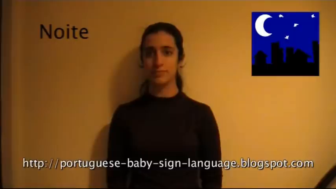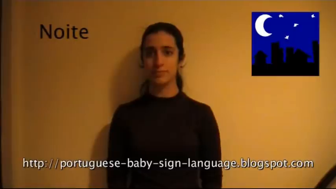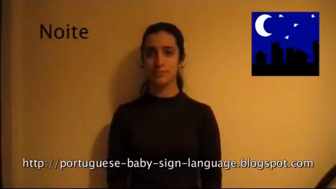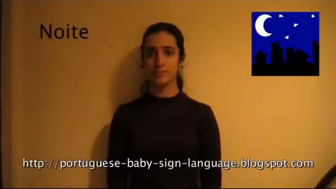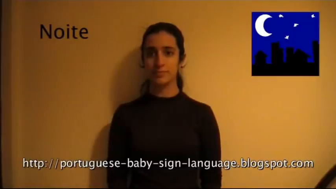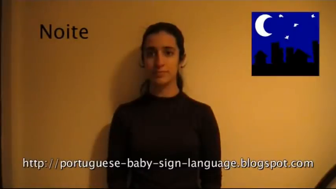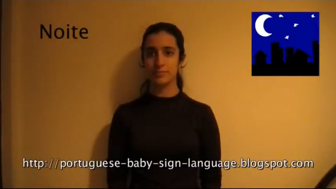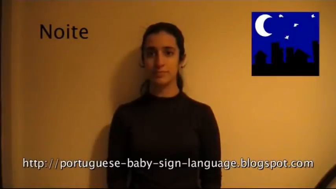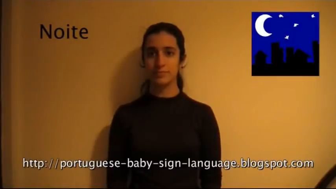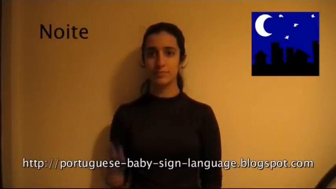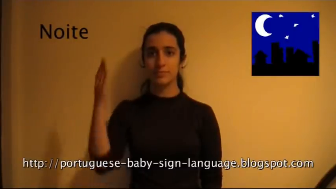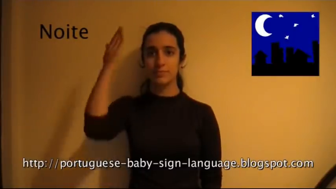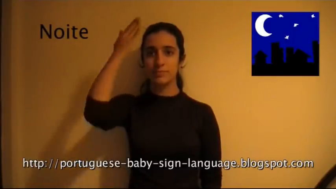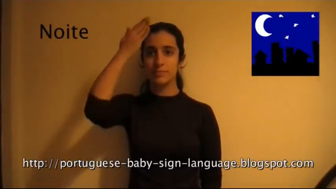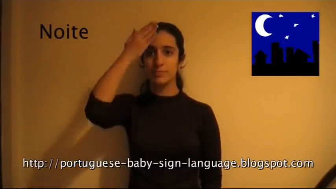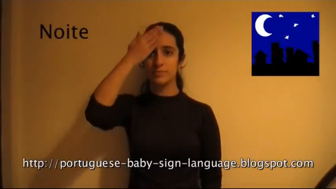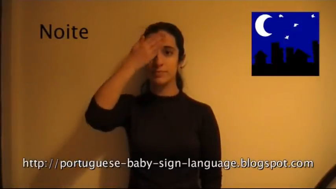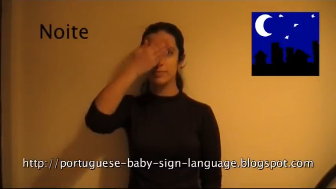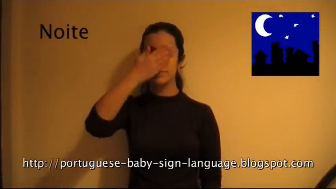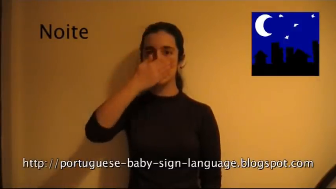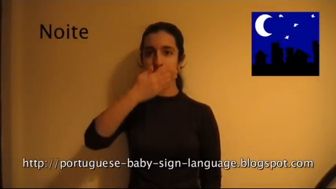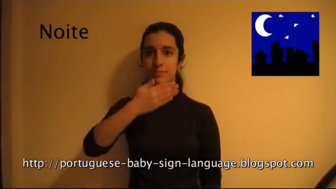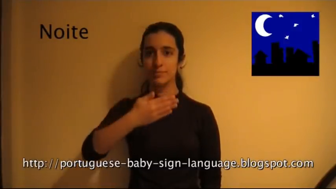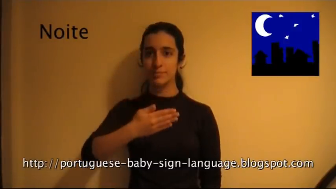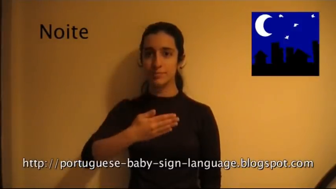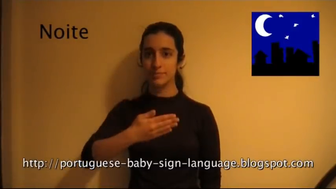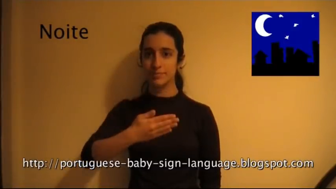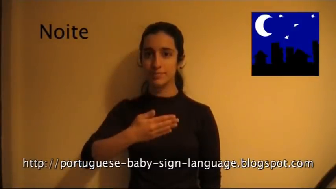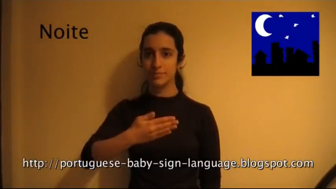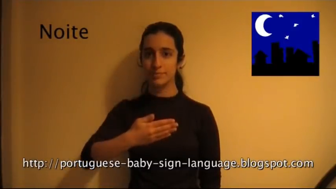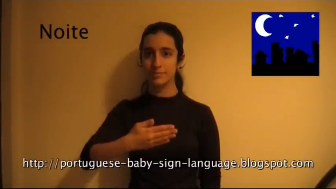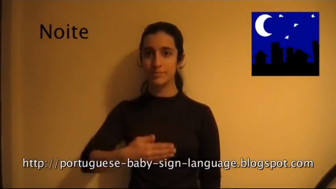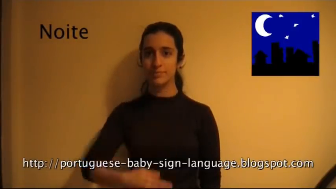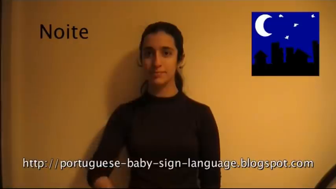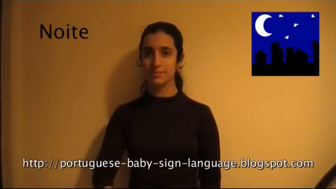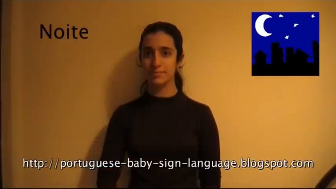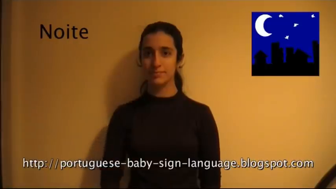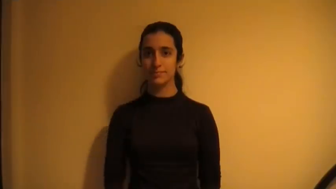noite